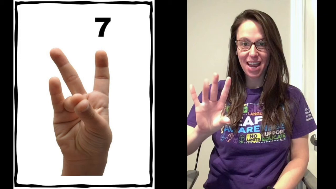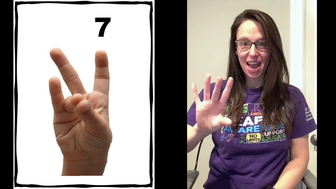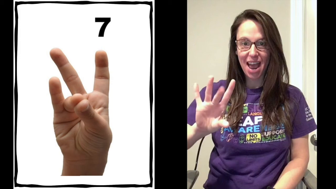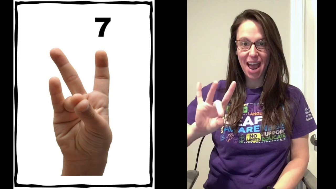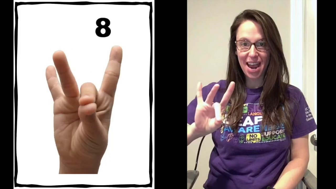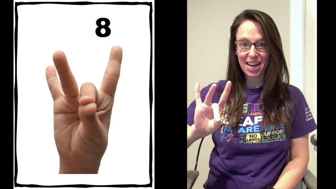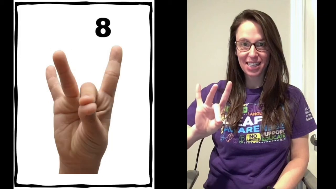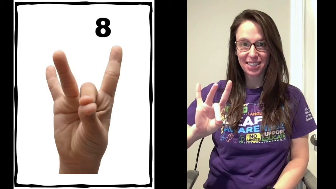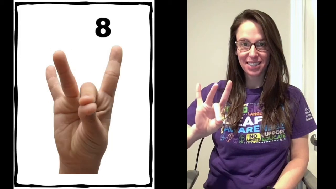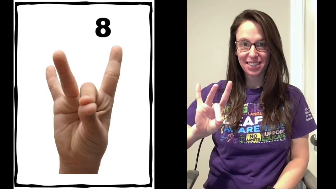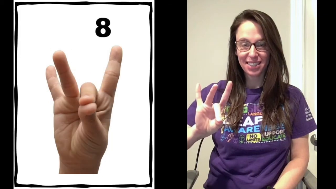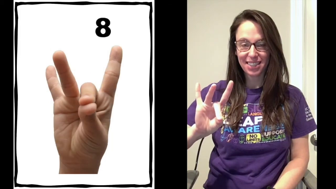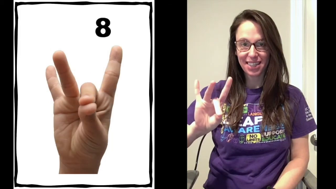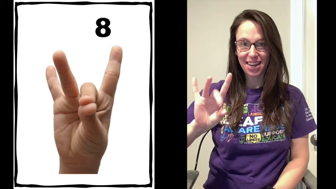8